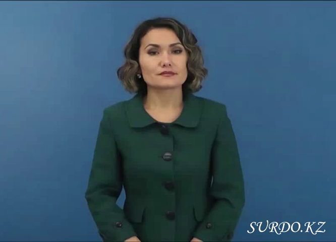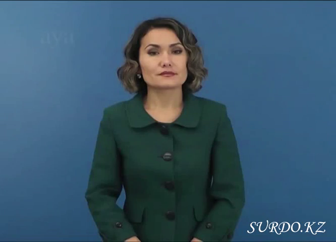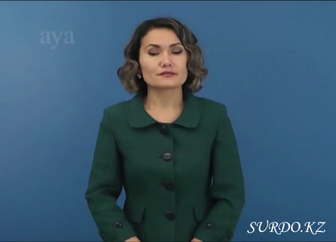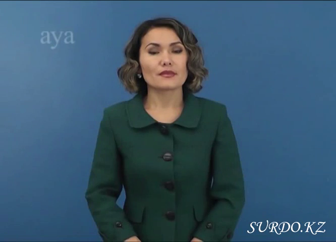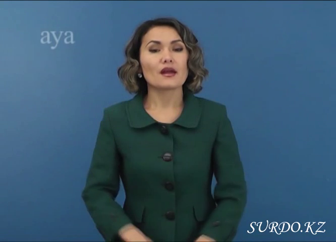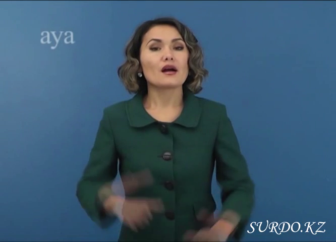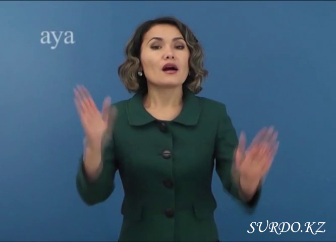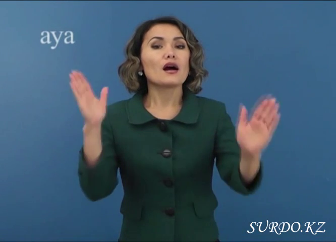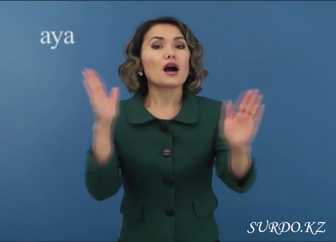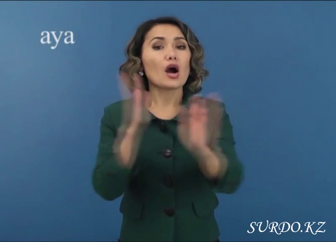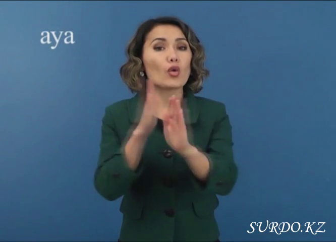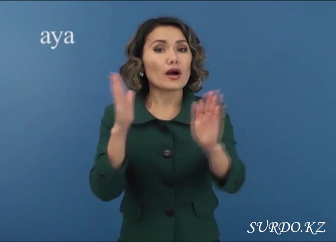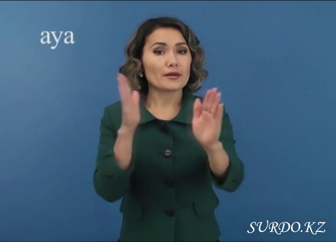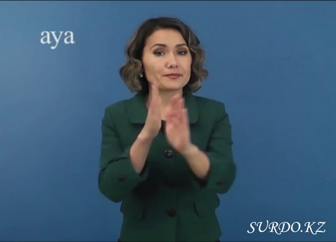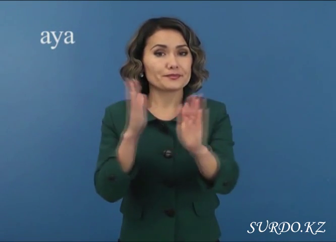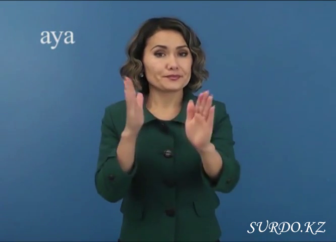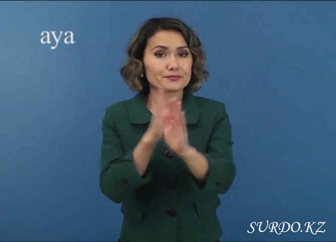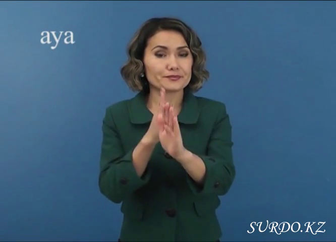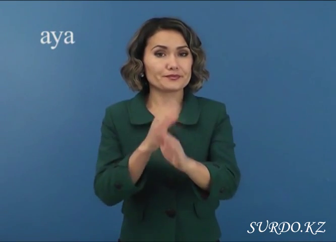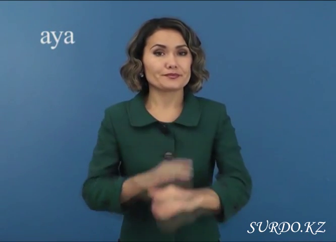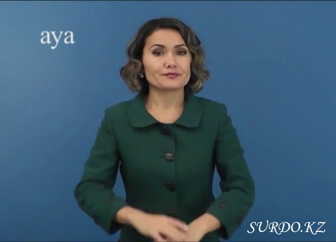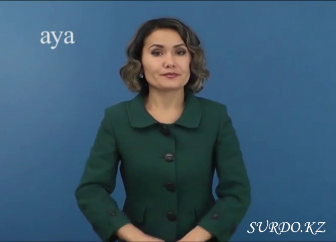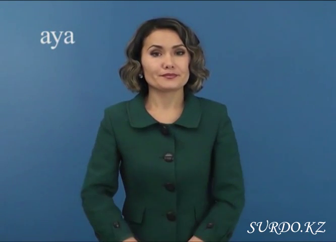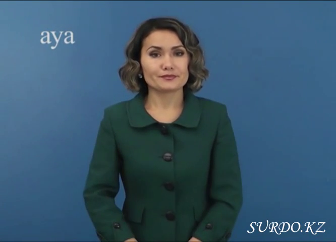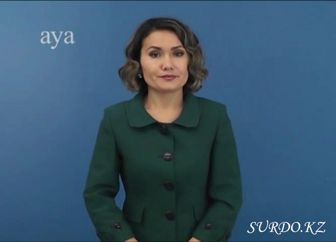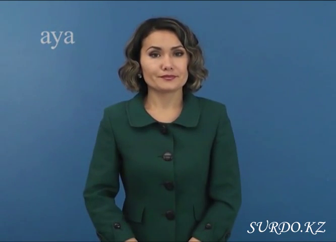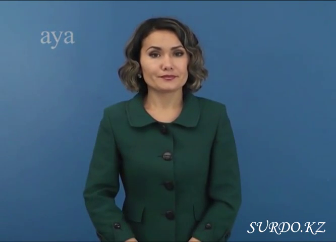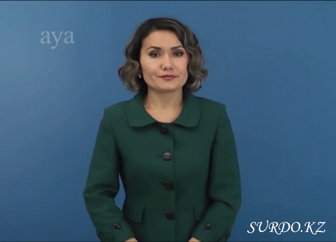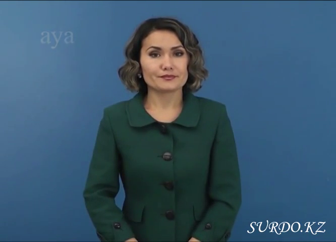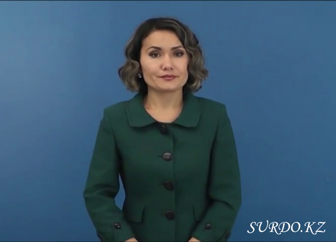Ауа